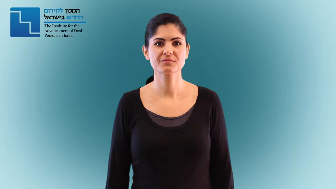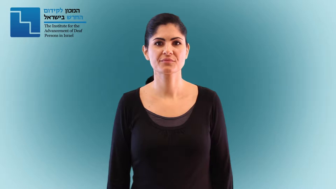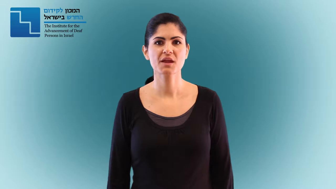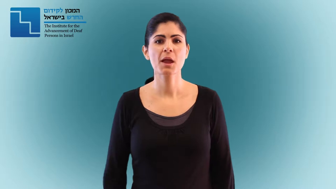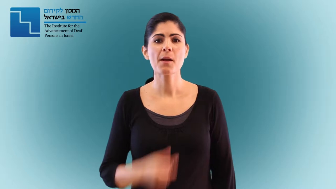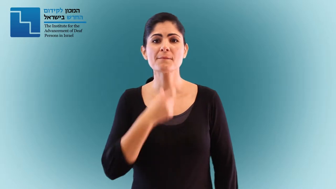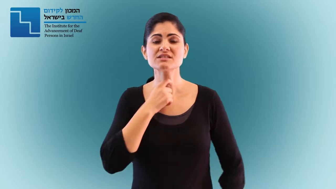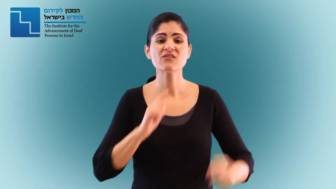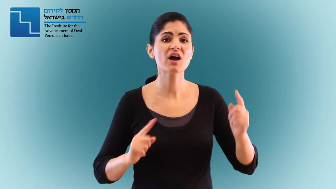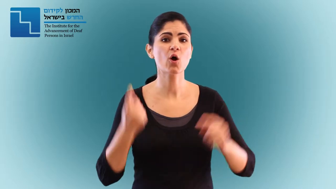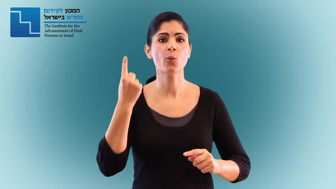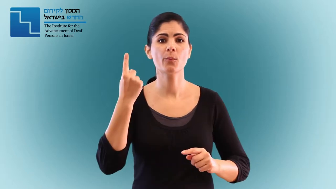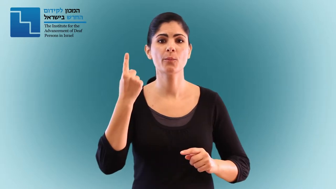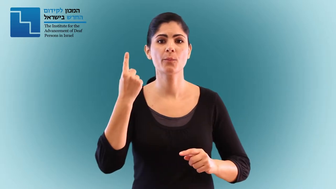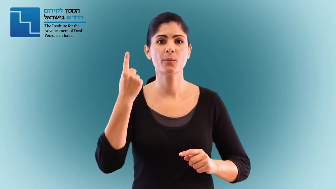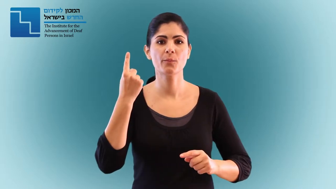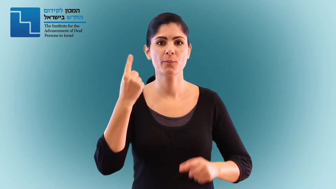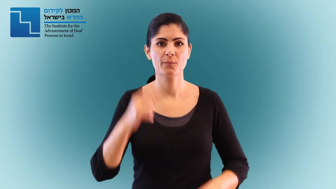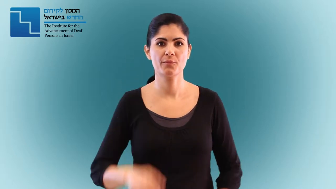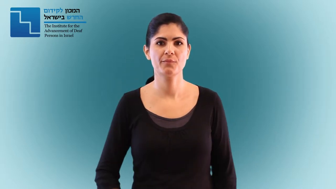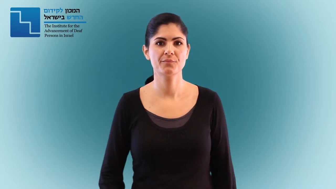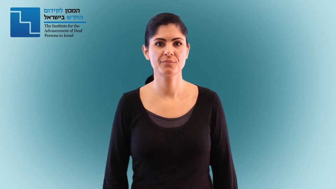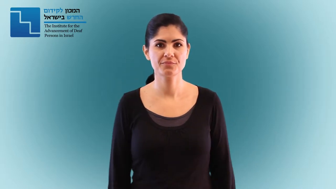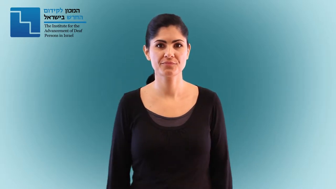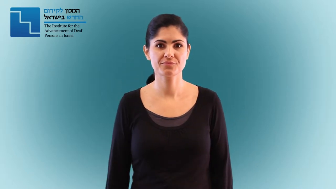מצב חירום